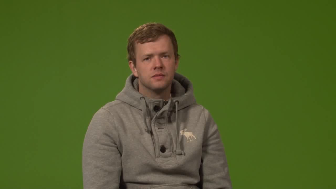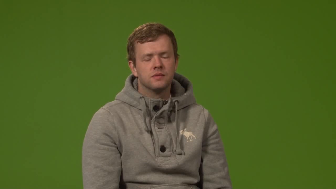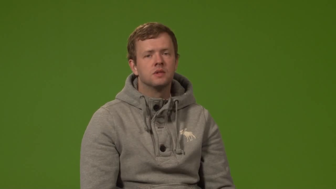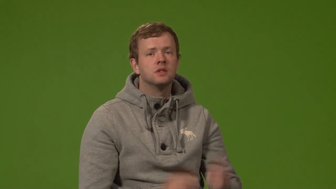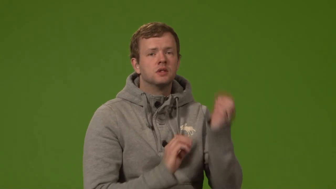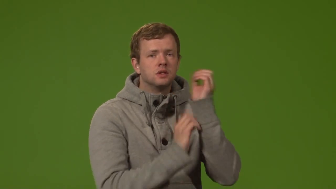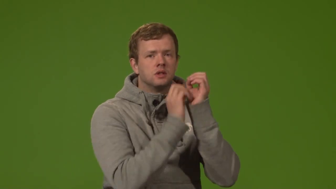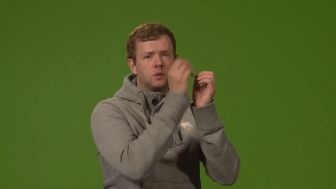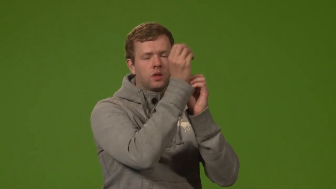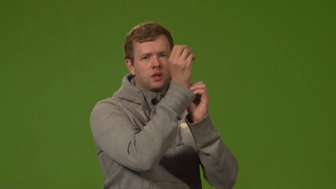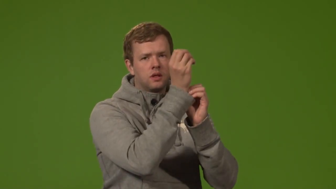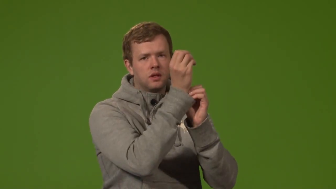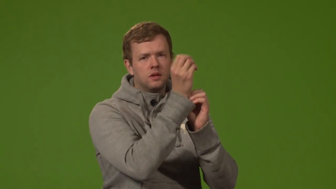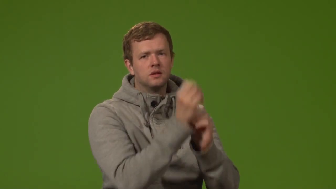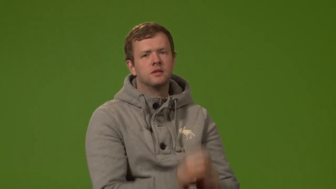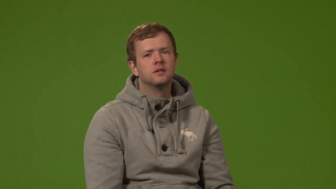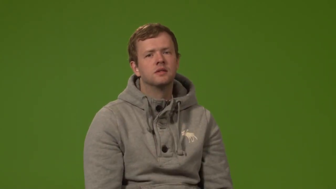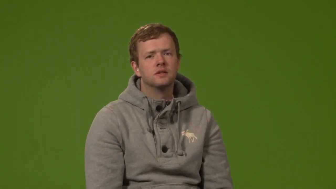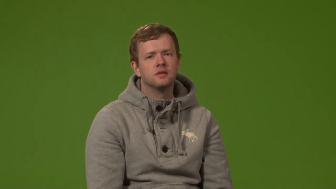Skáld